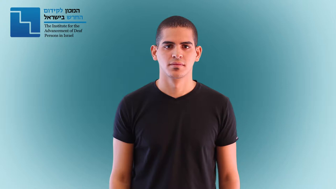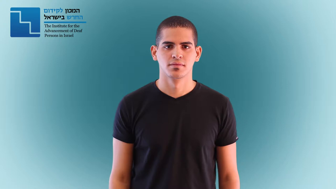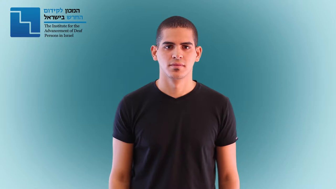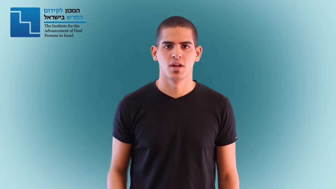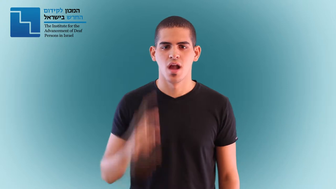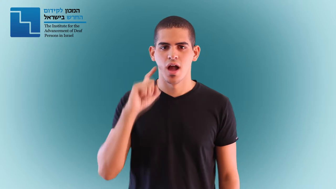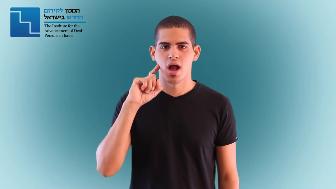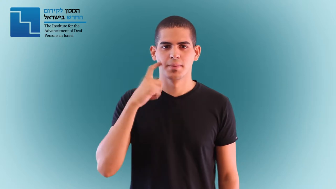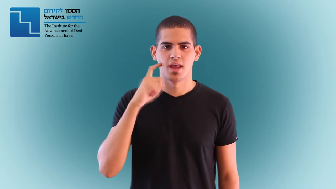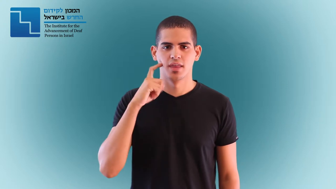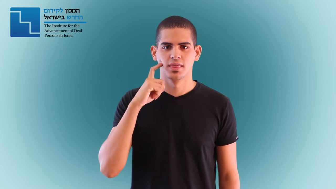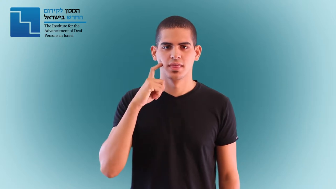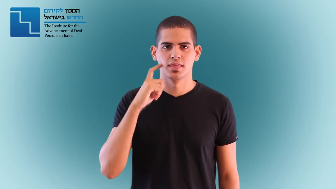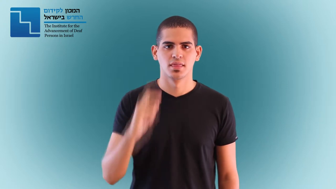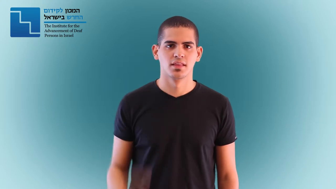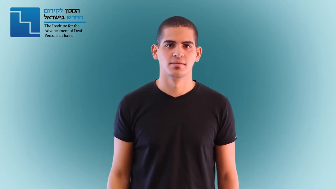רמת גן